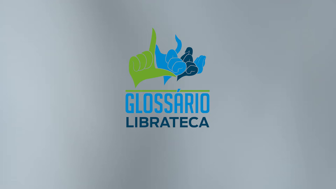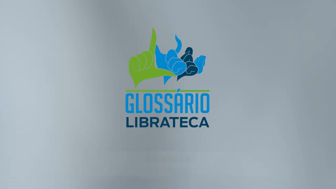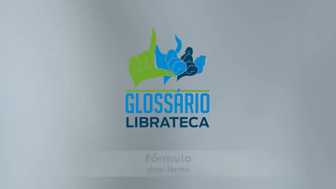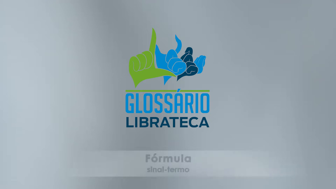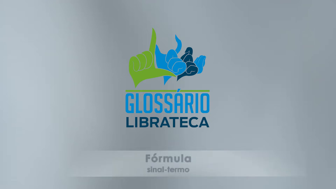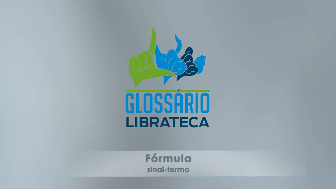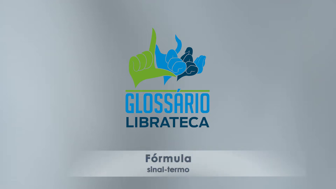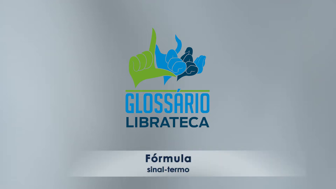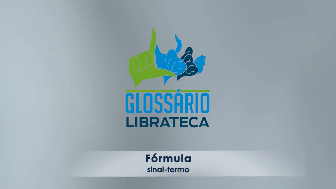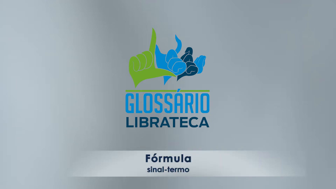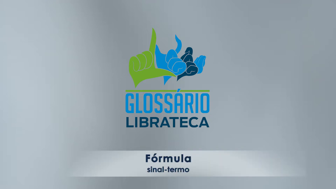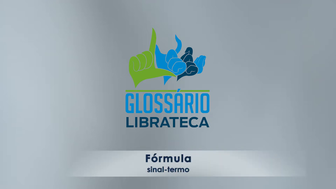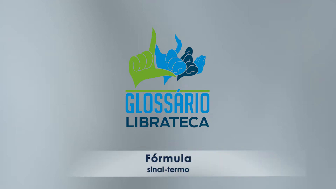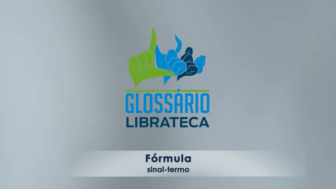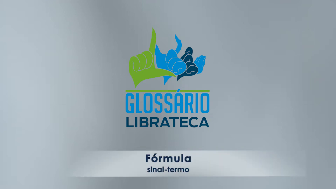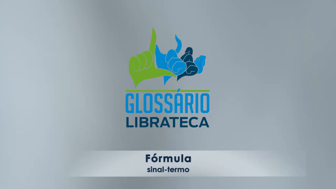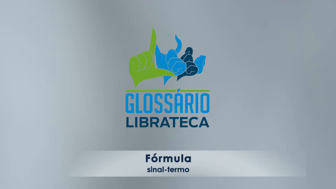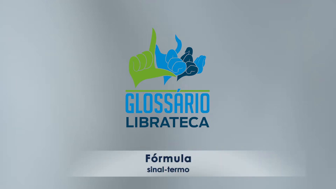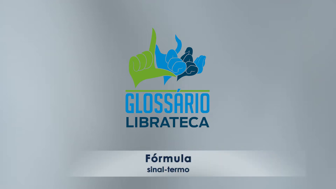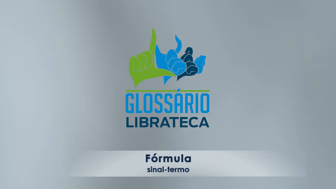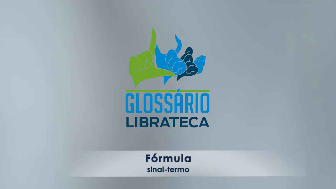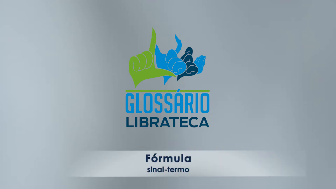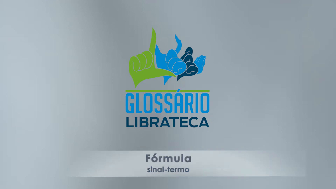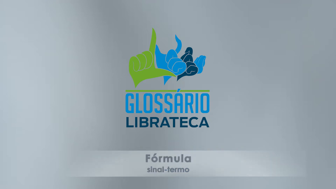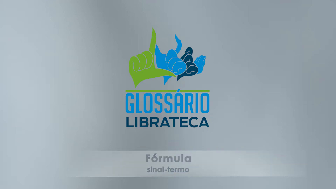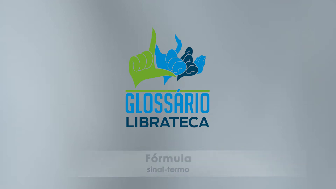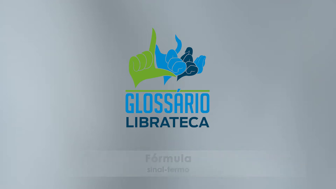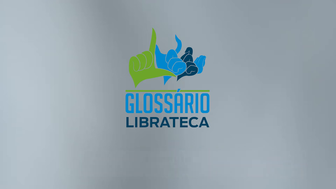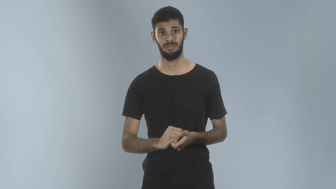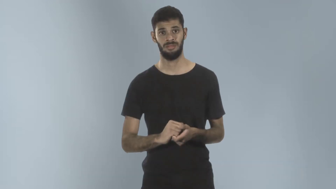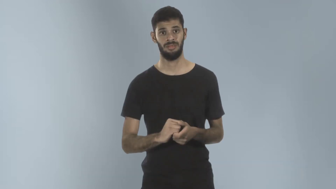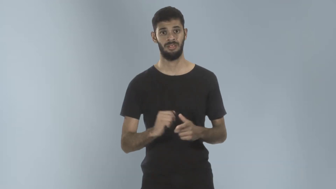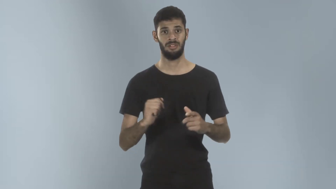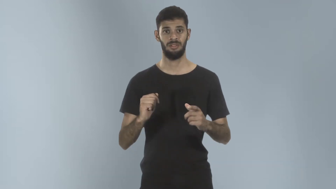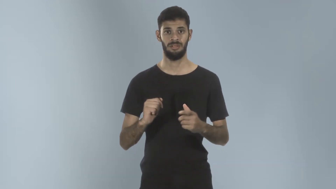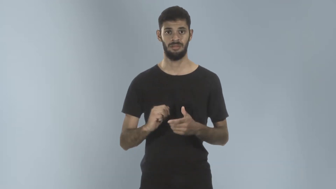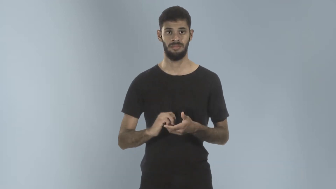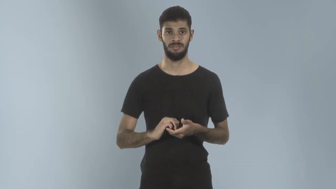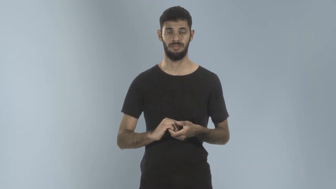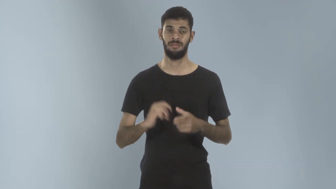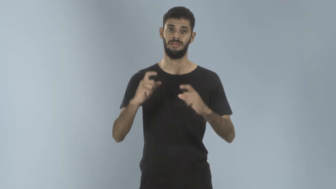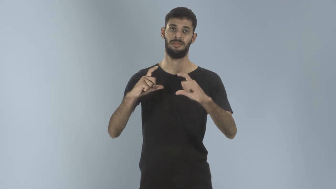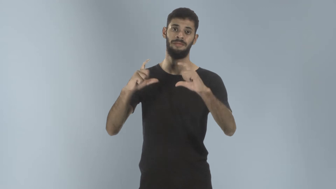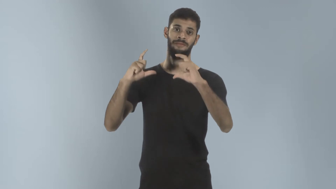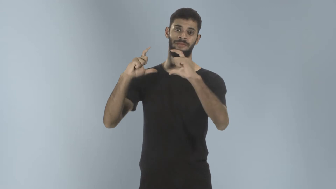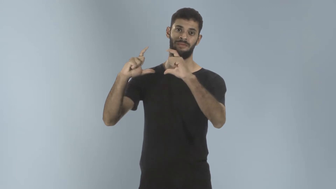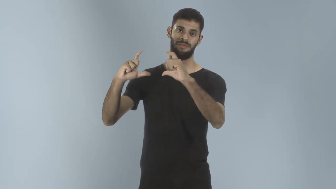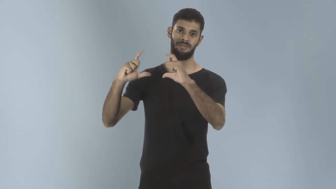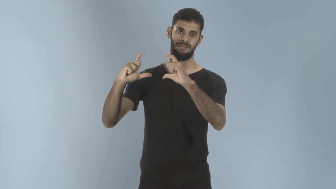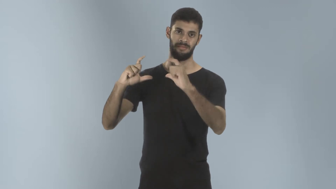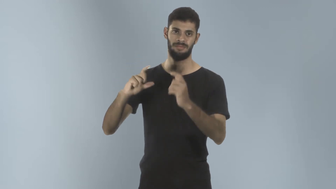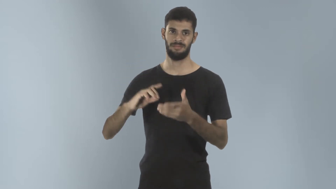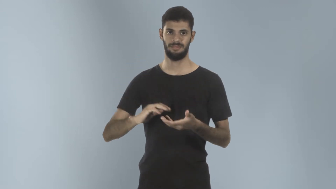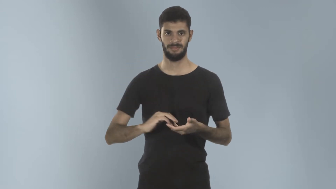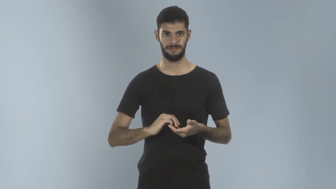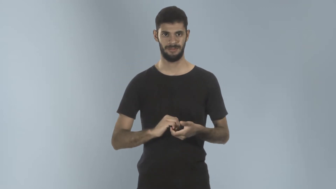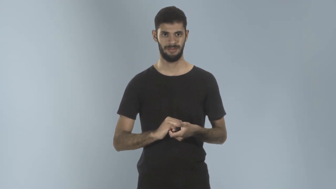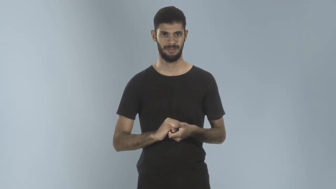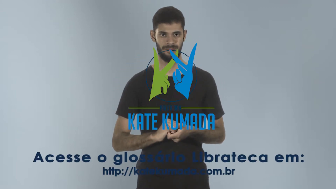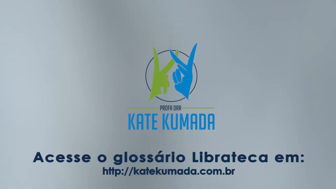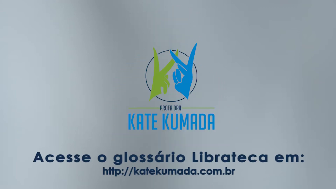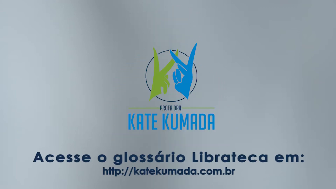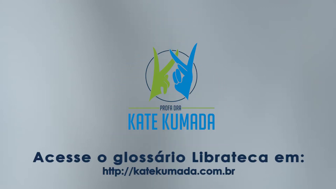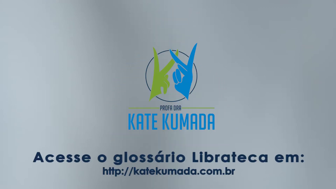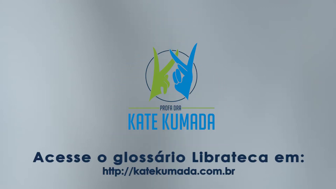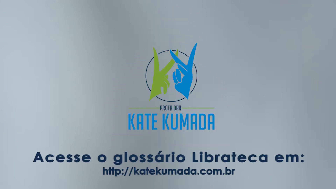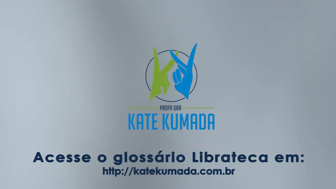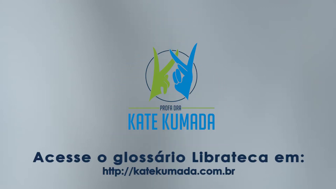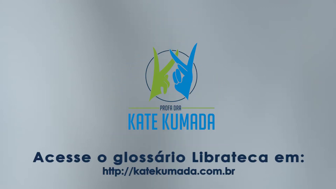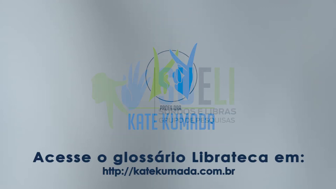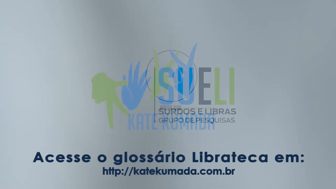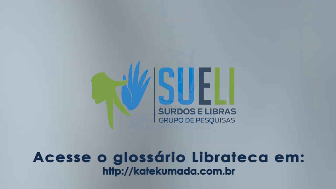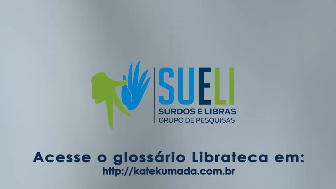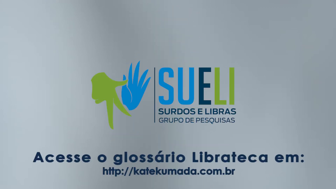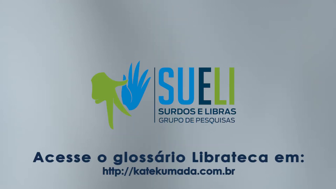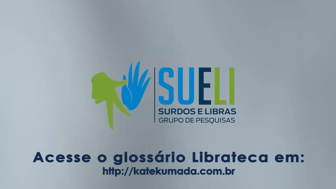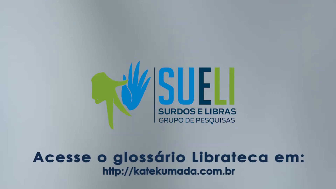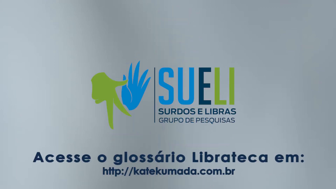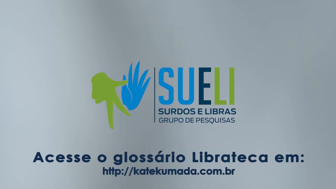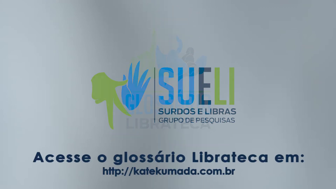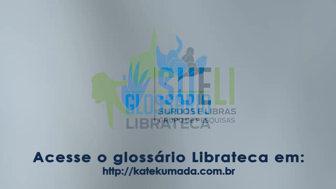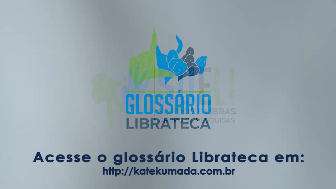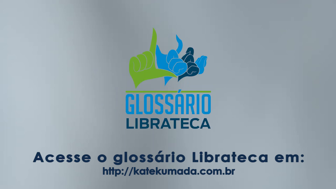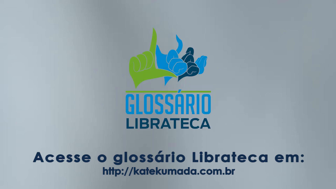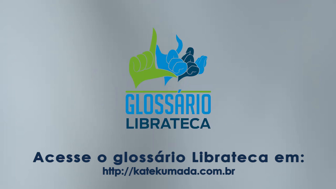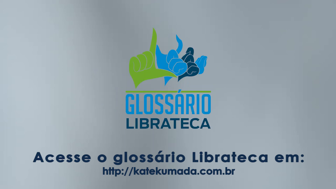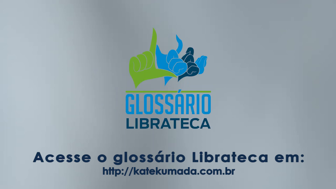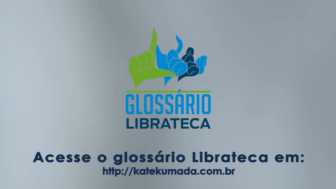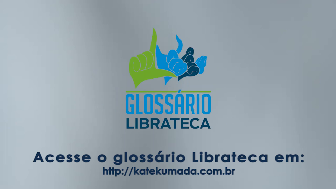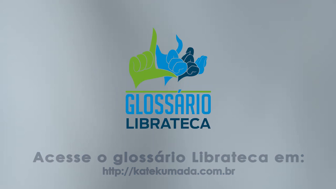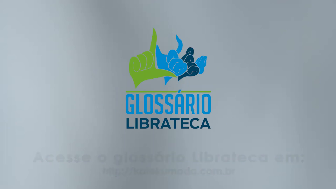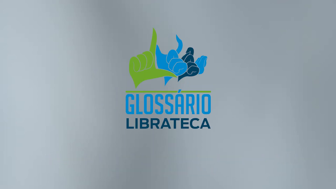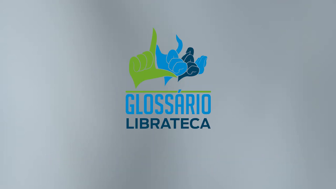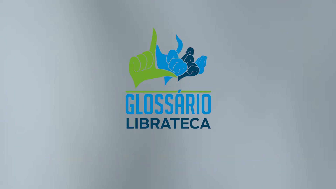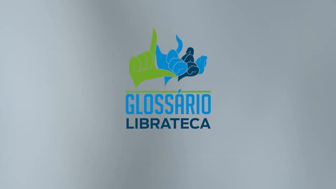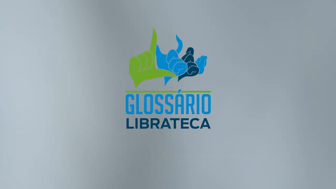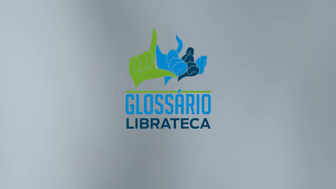Fórmula